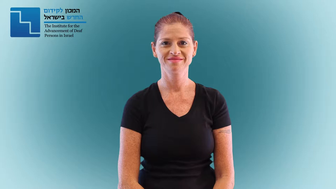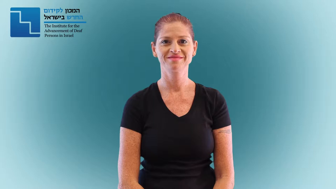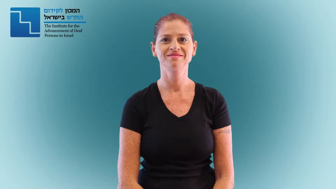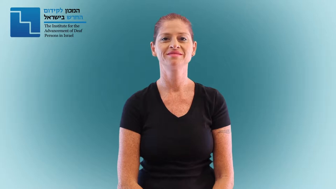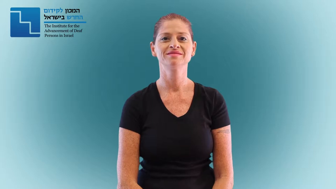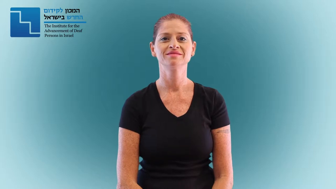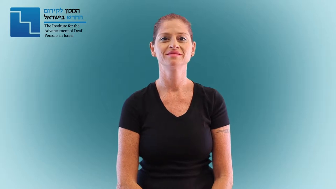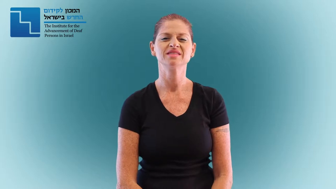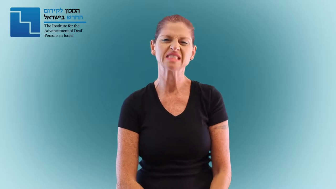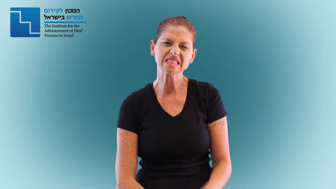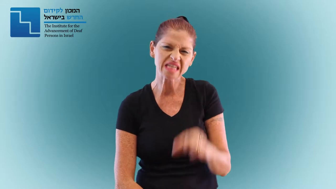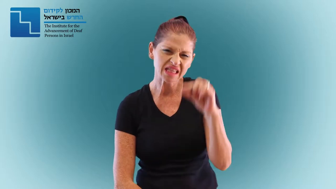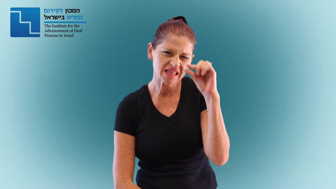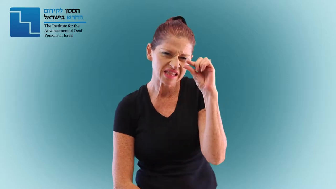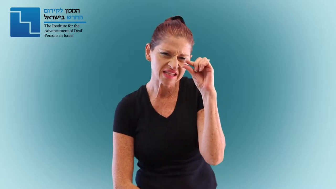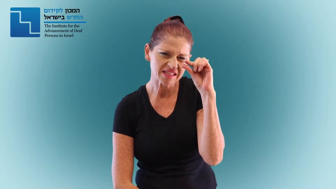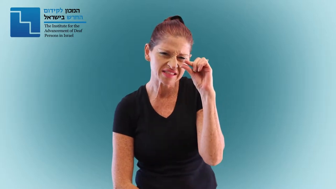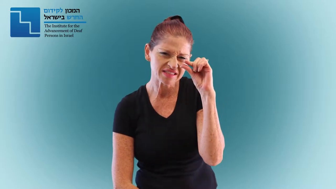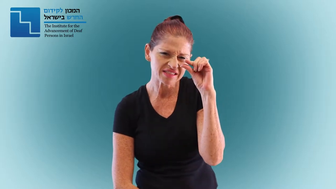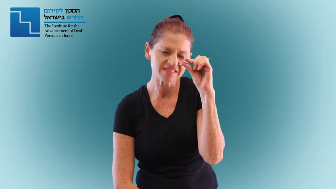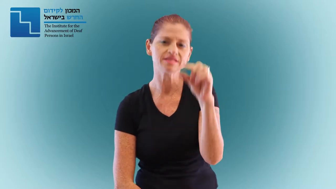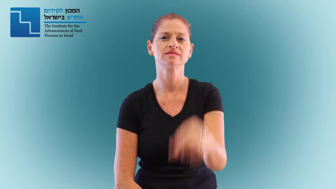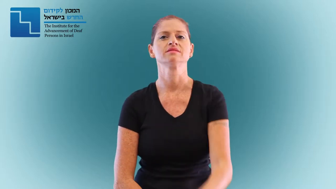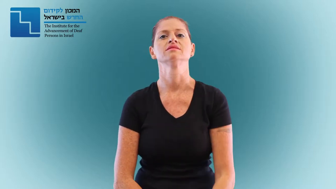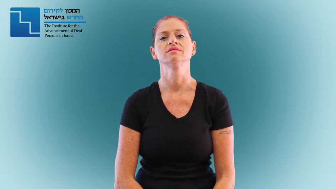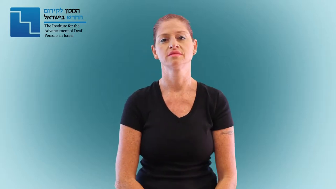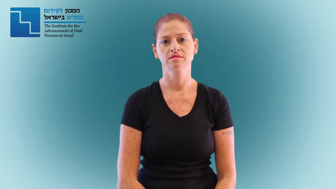קצת